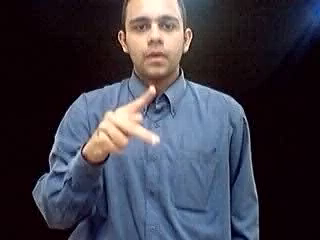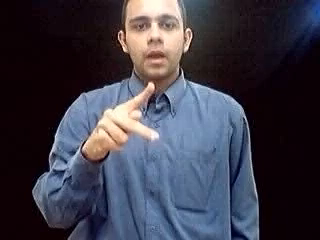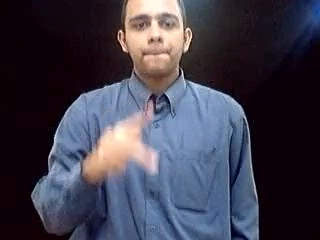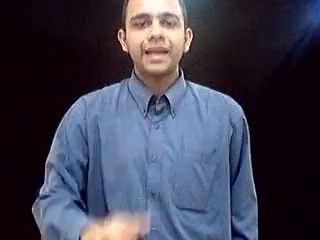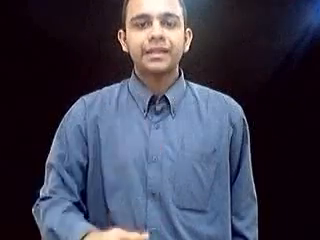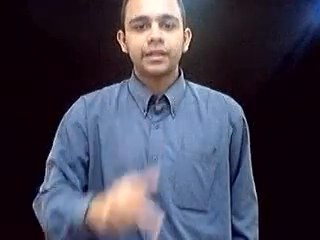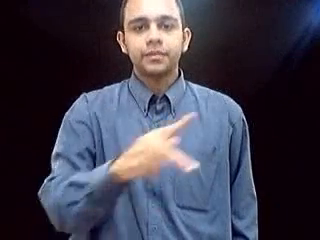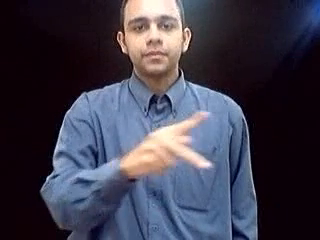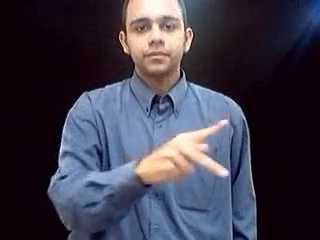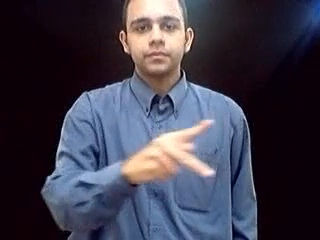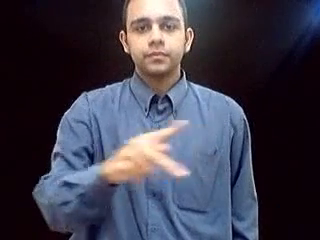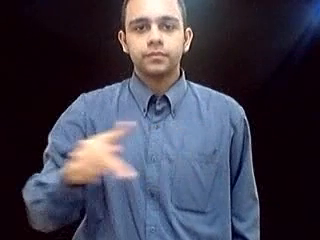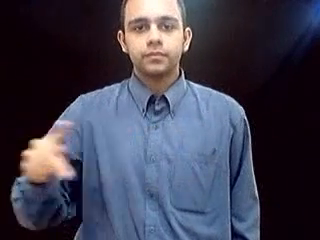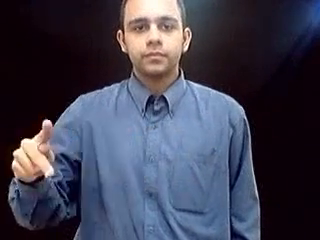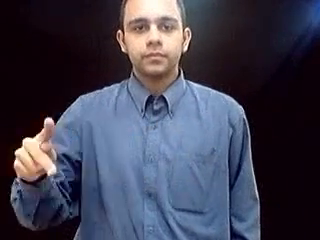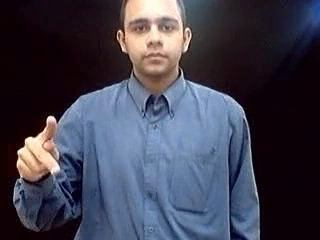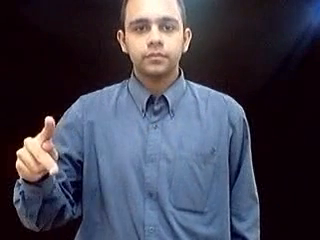padre